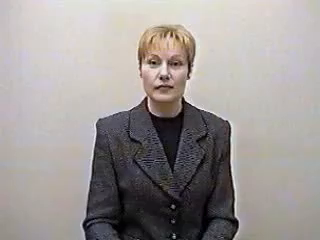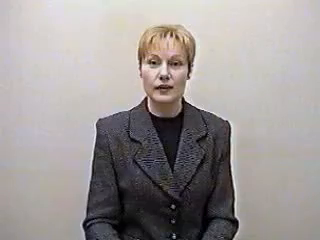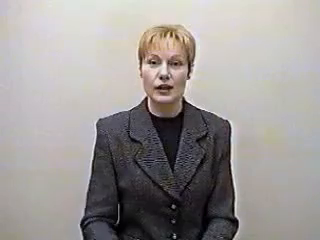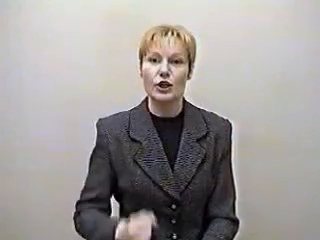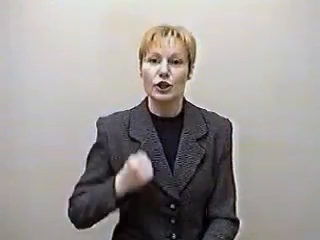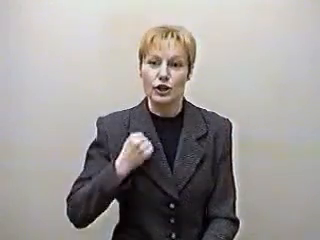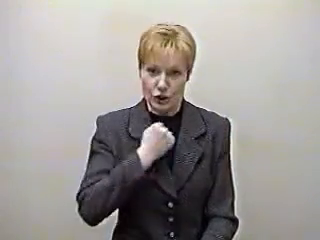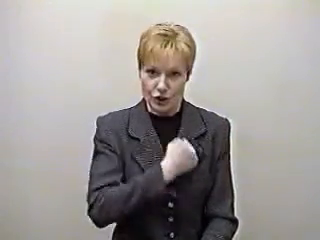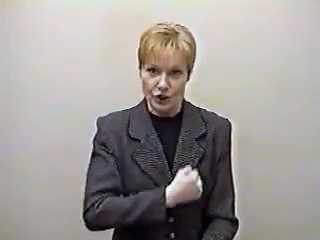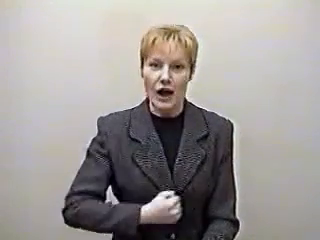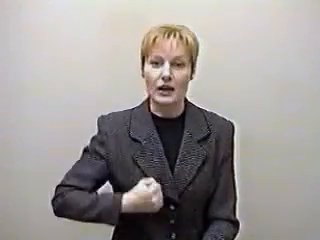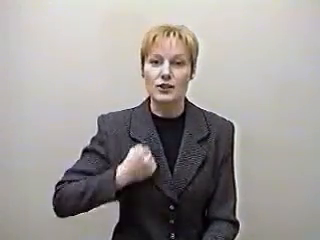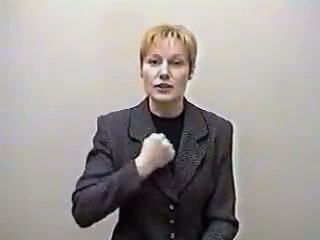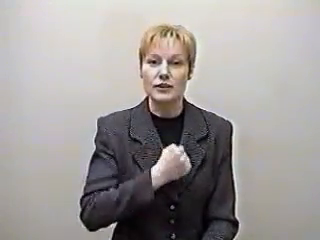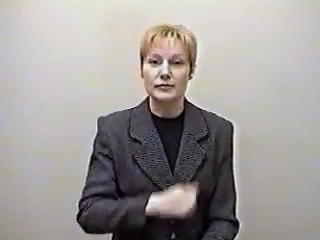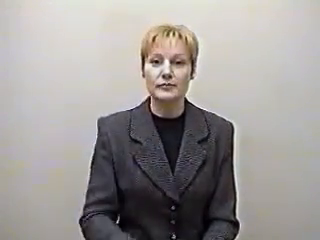ярость